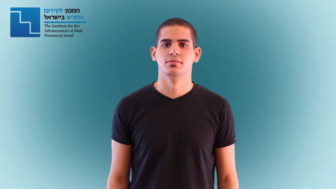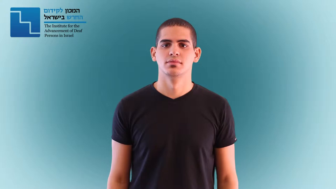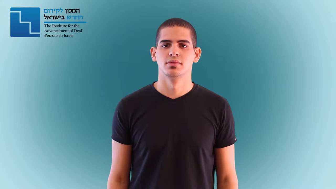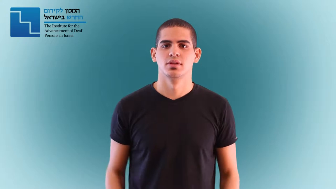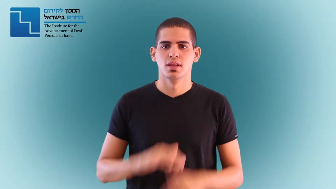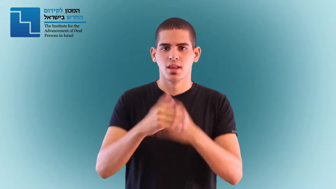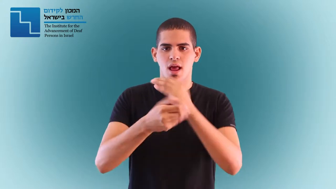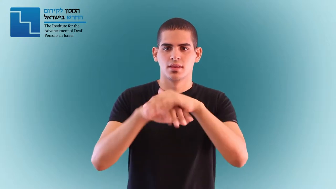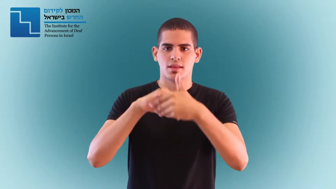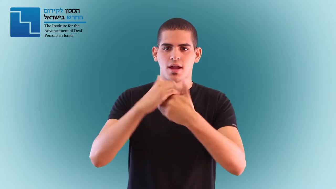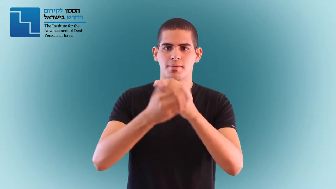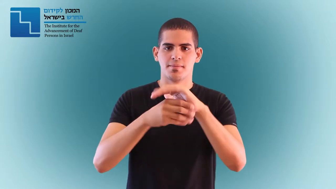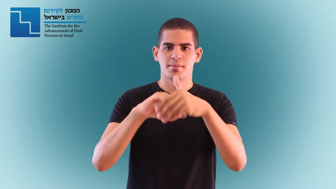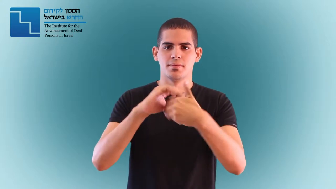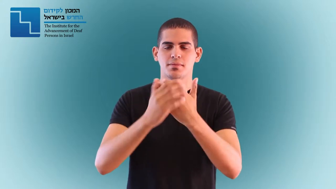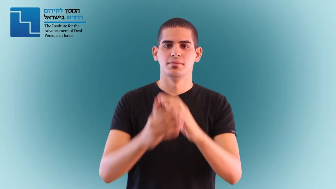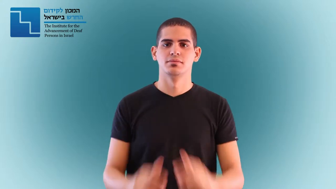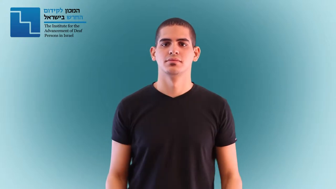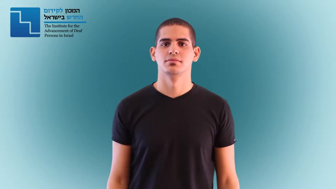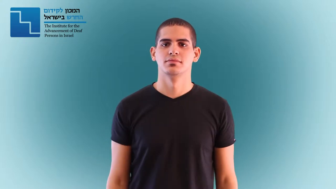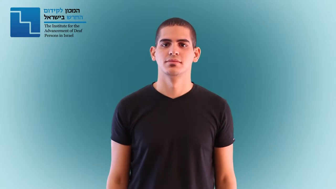נטילת ידיים